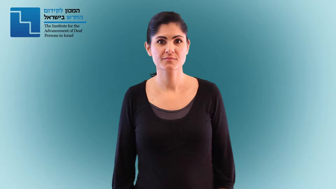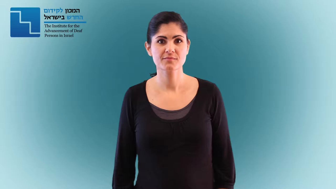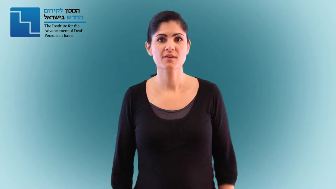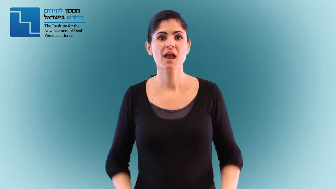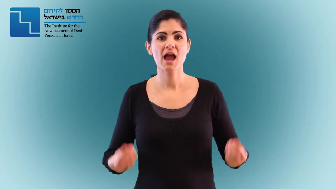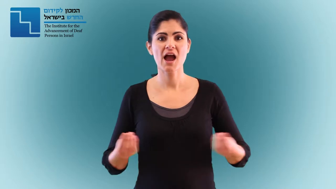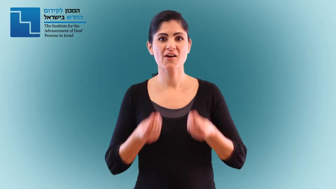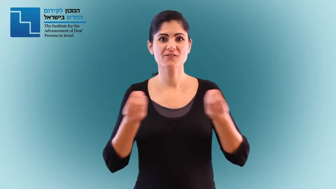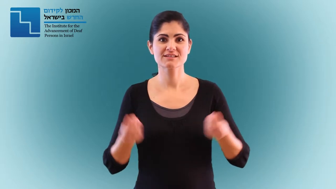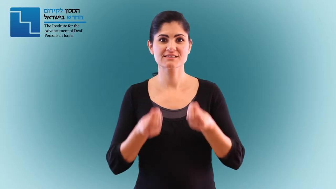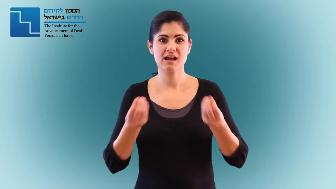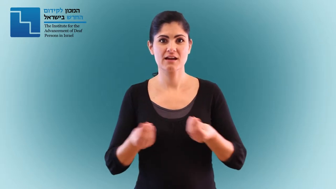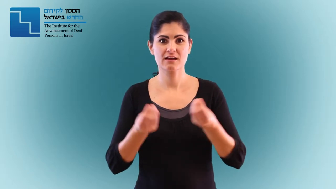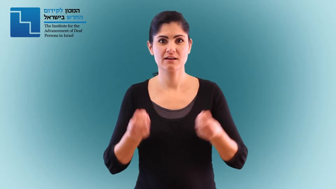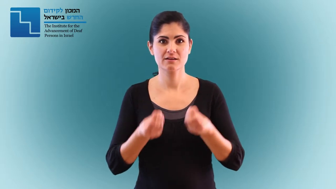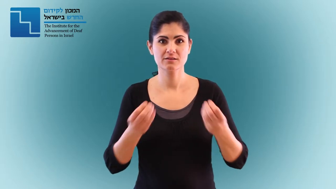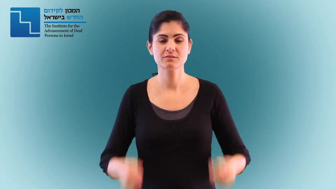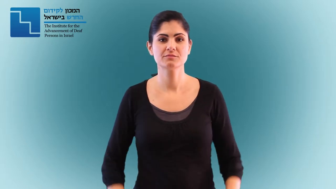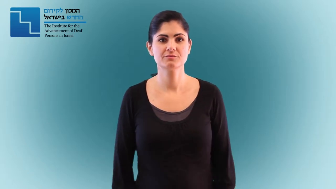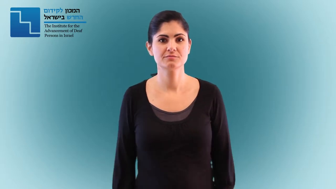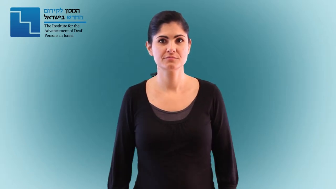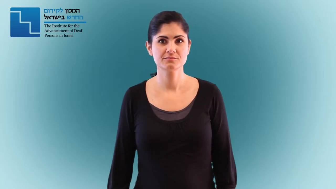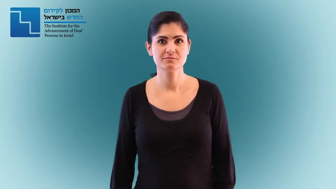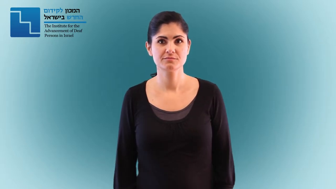אביזר